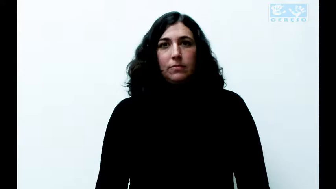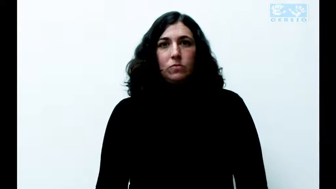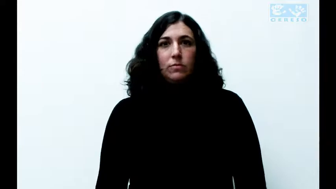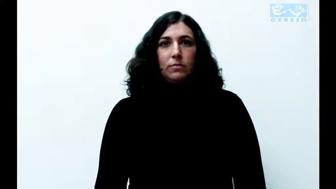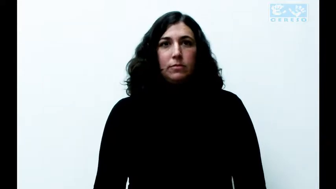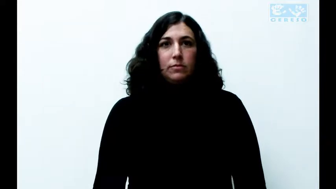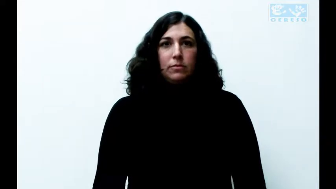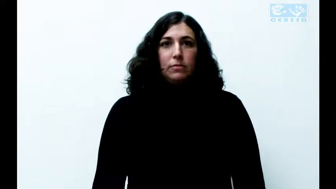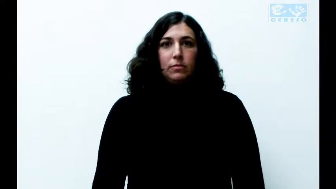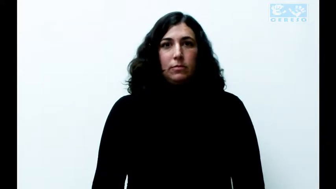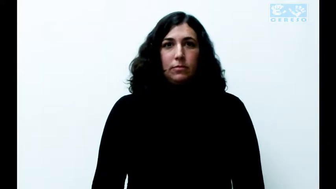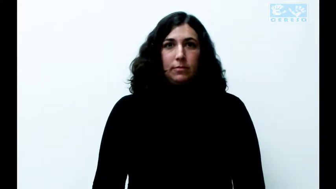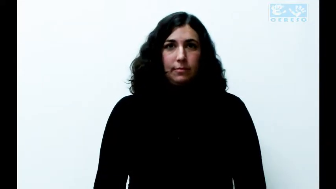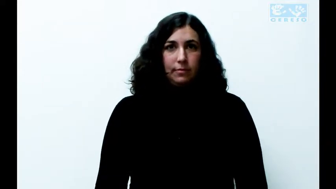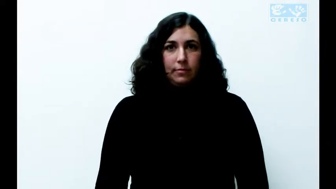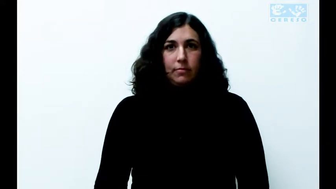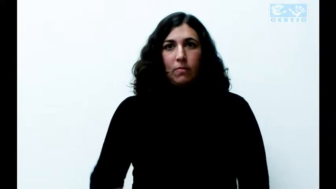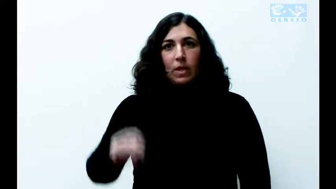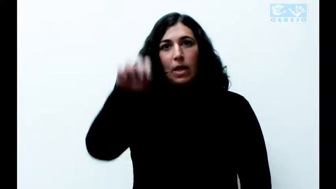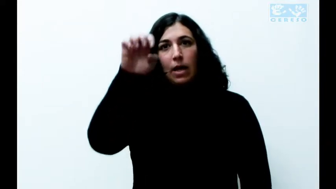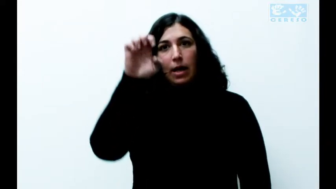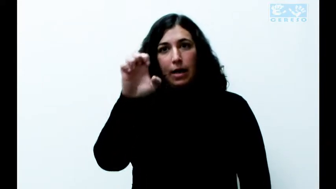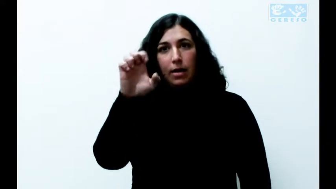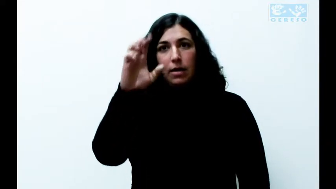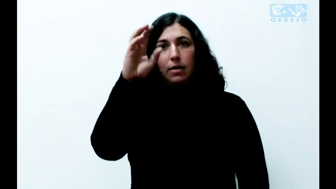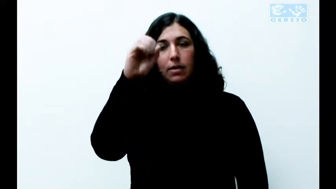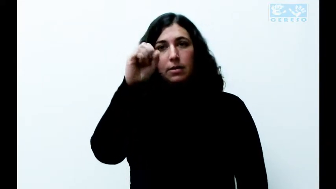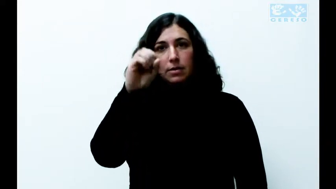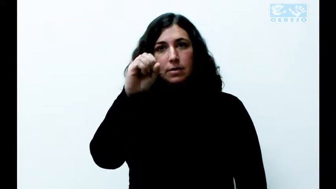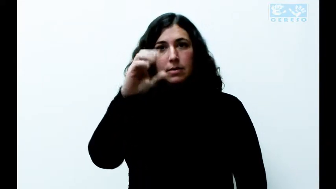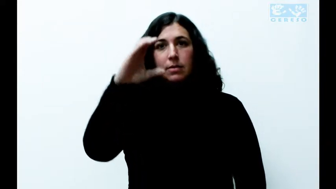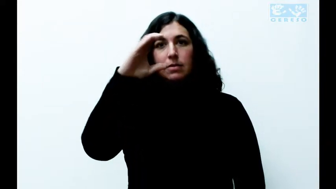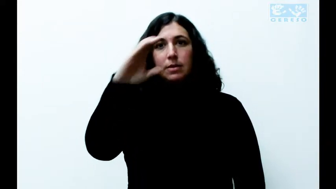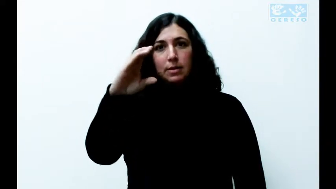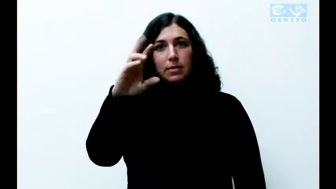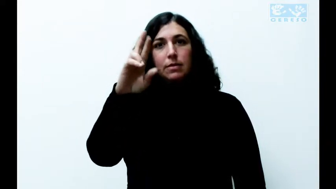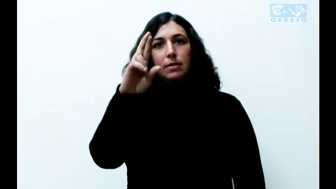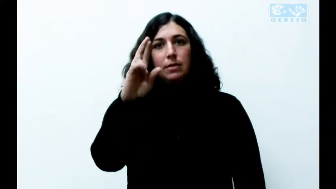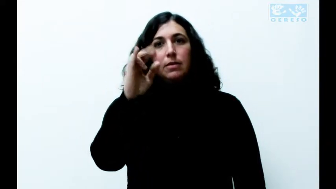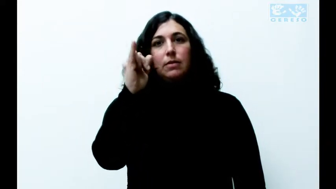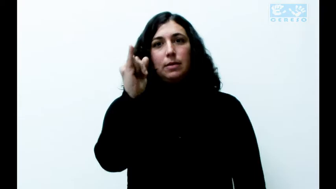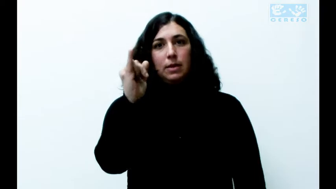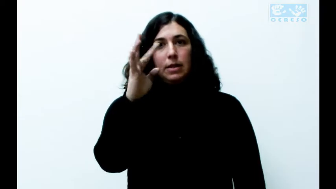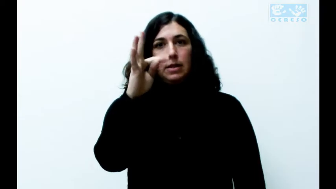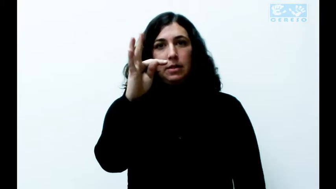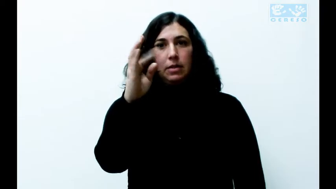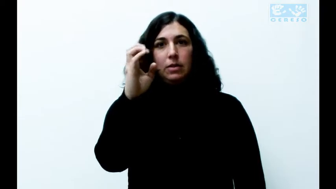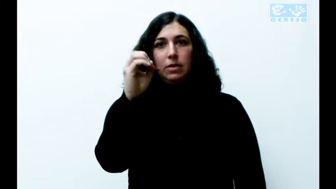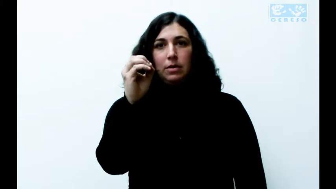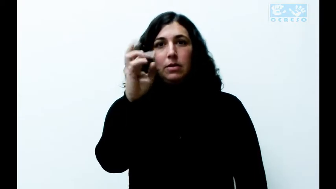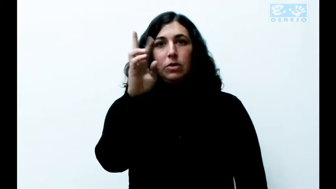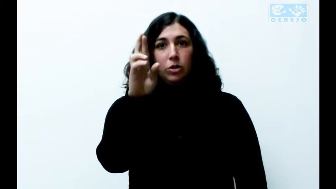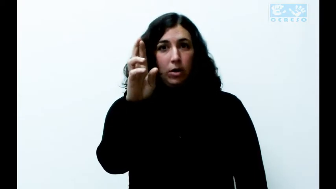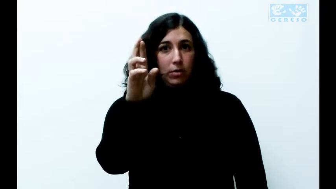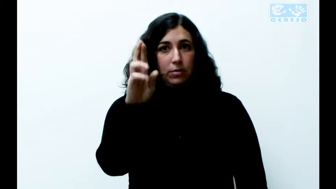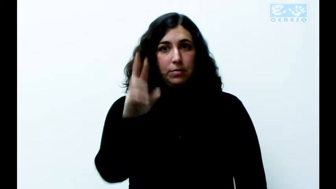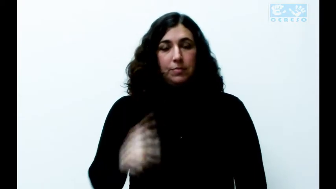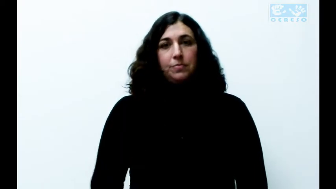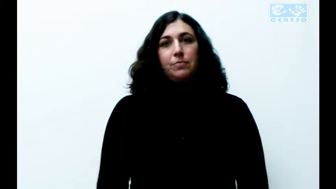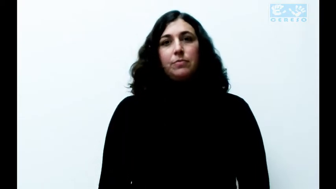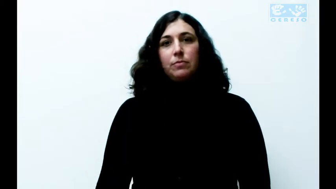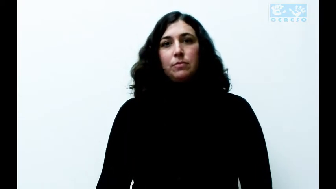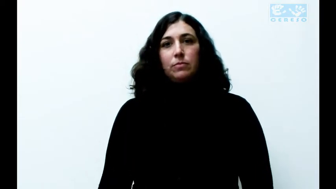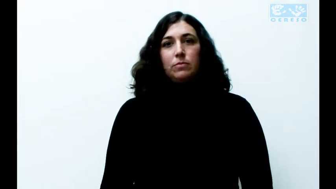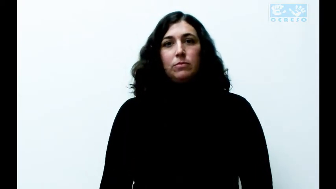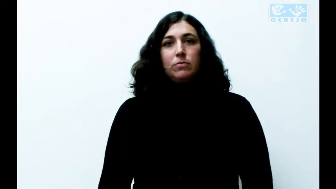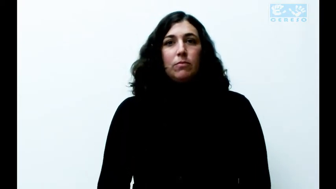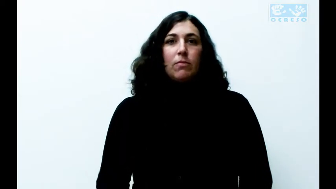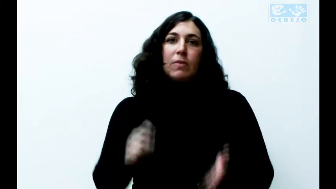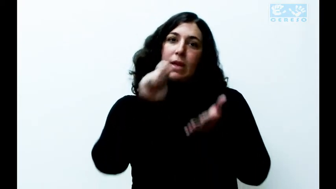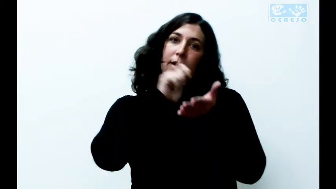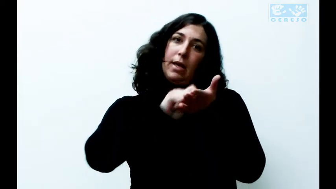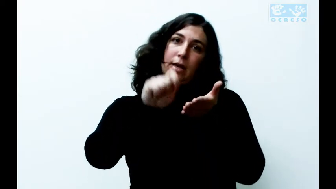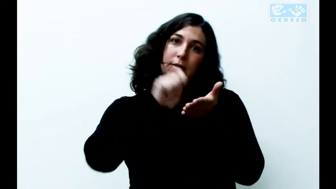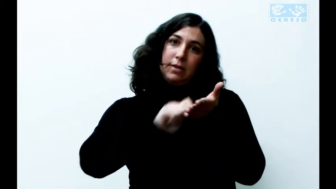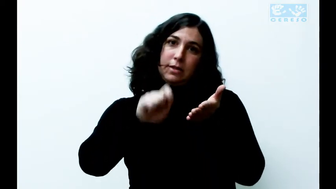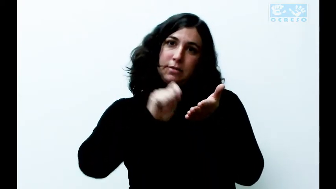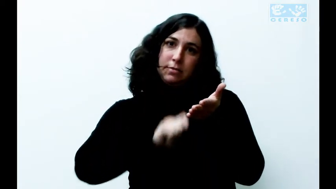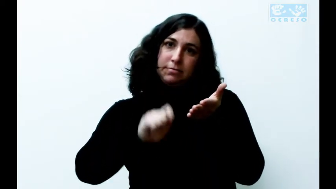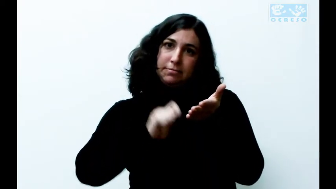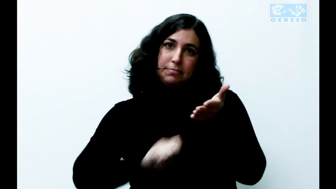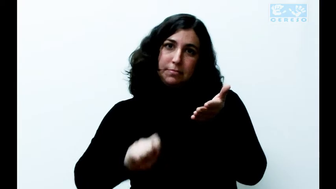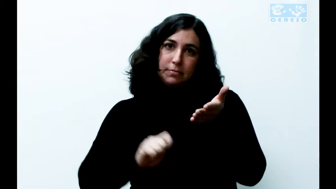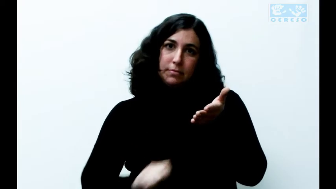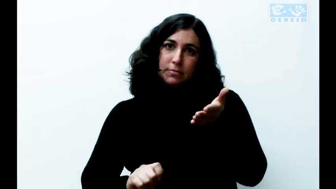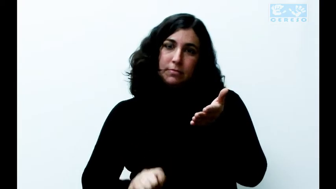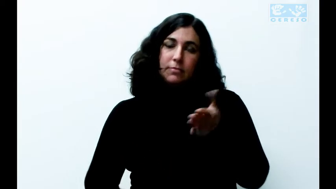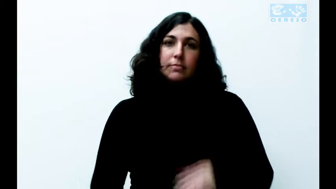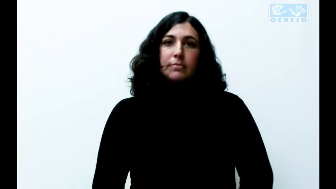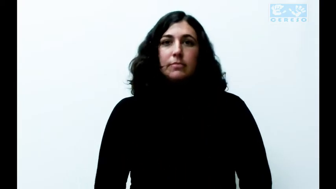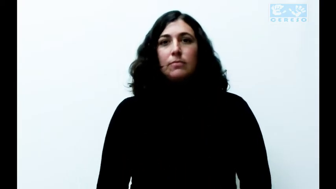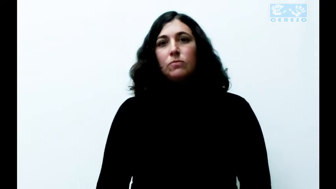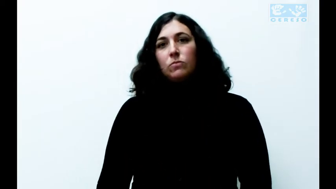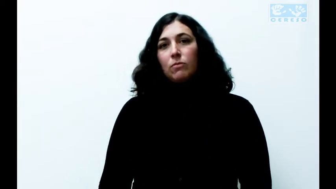Escritor